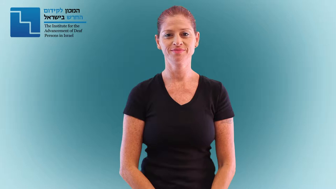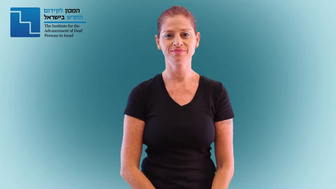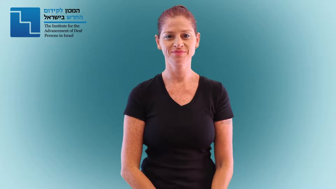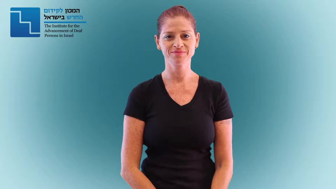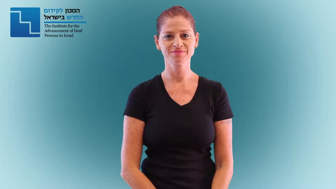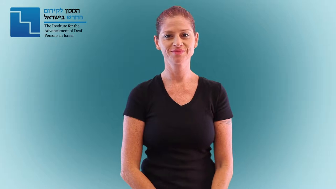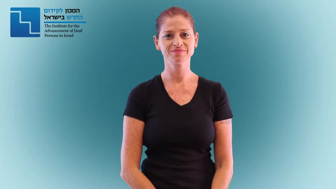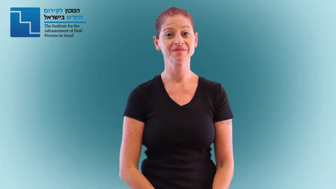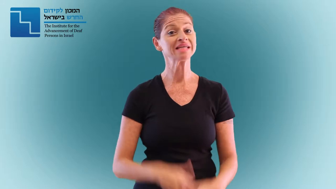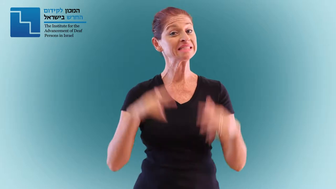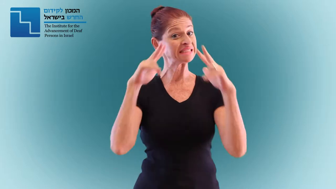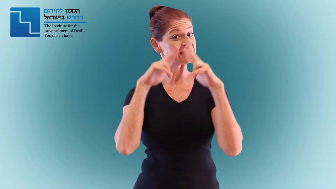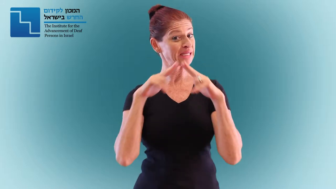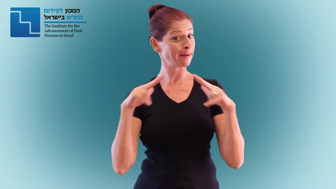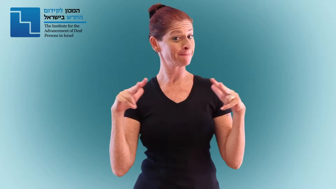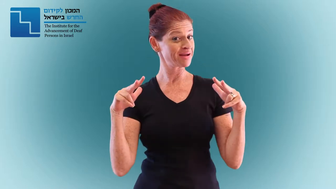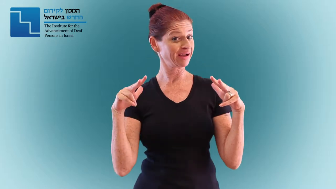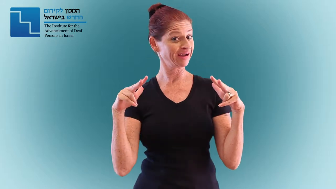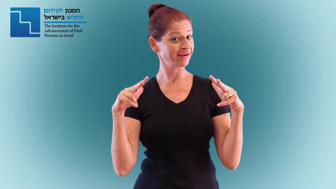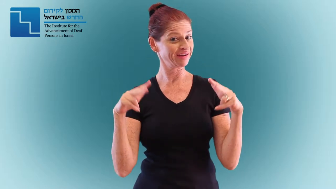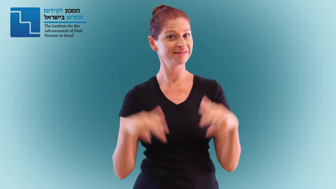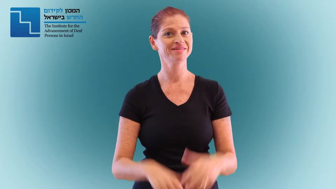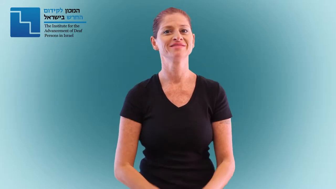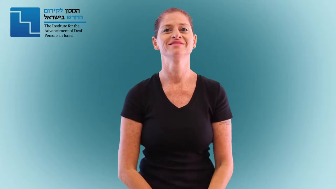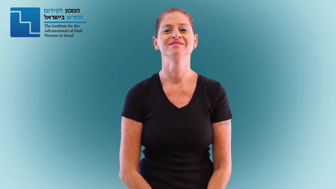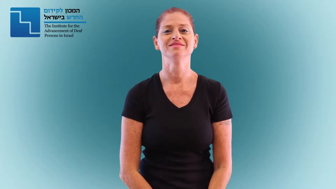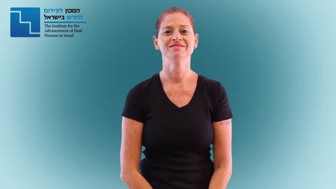צימר